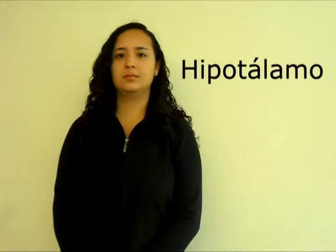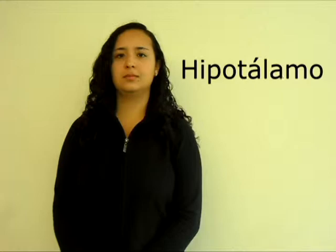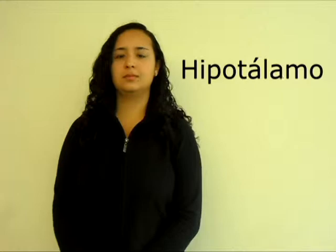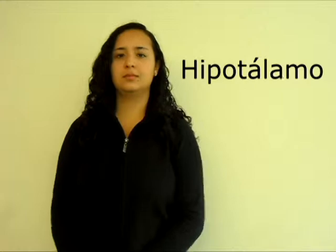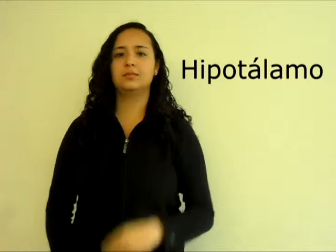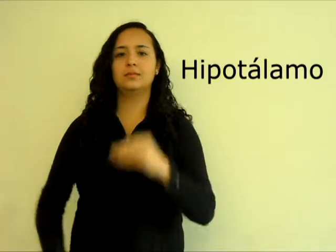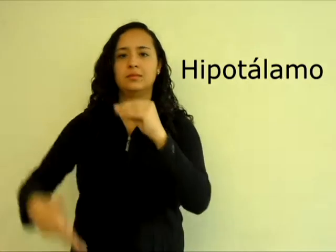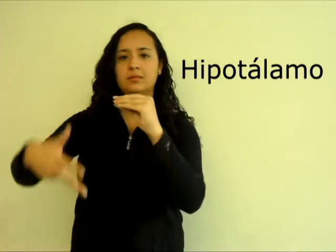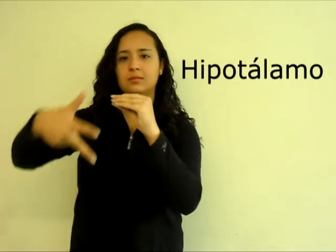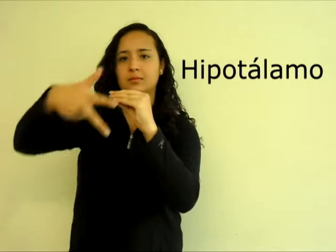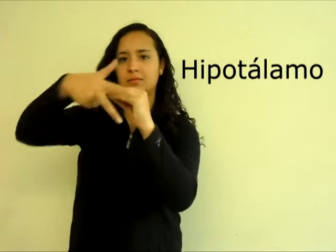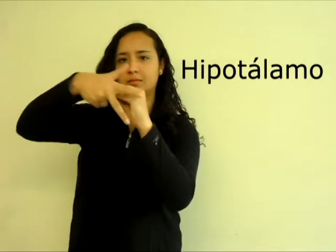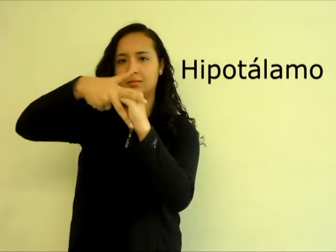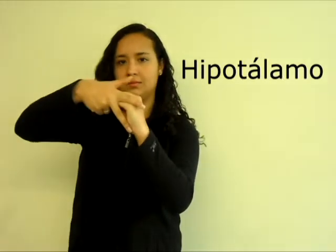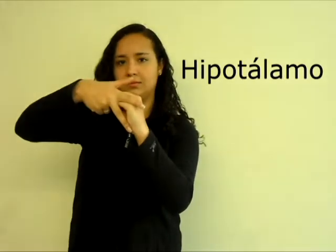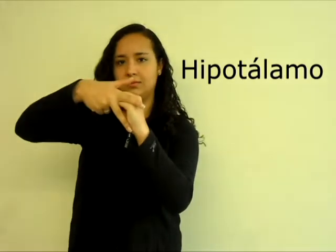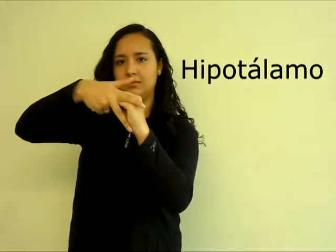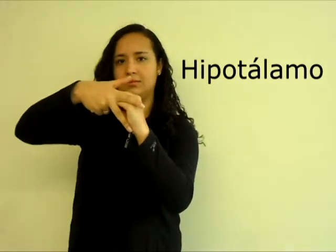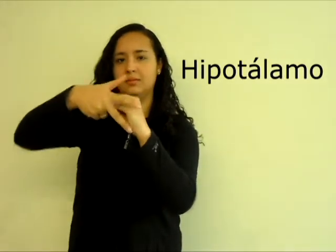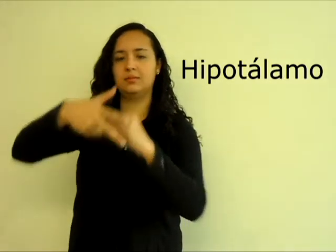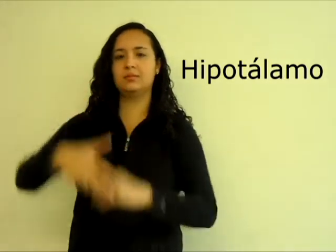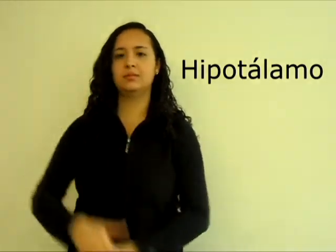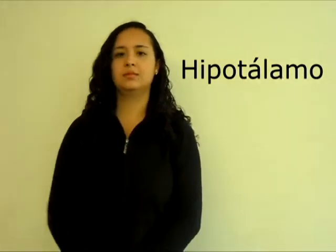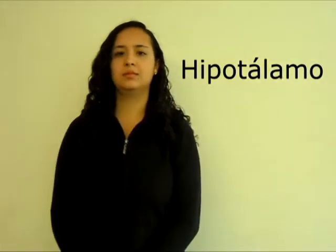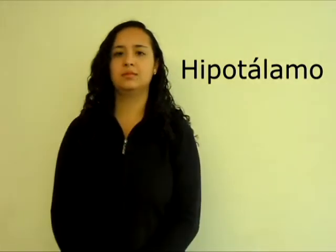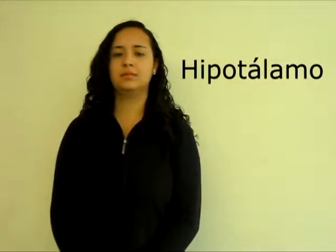Hipotálamo